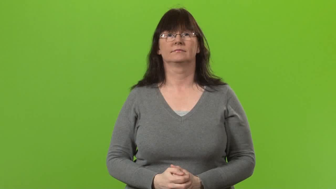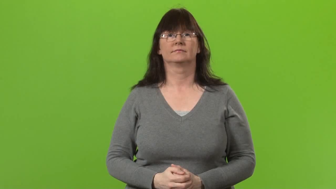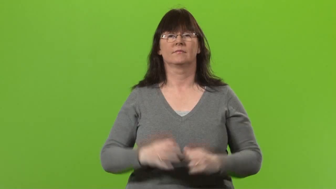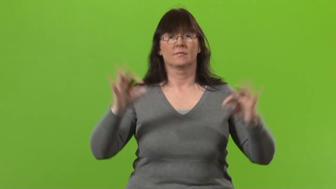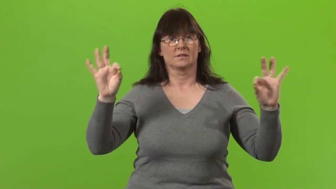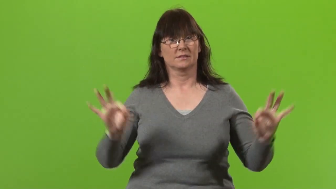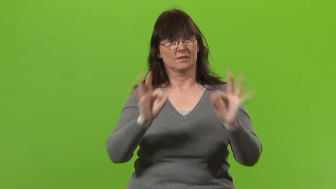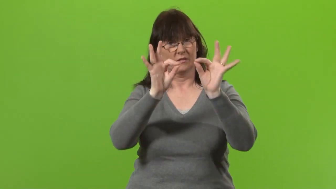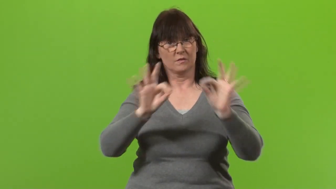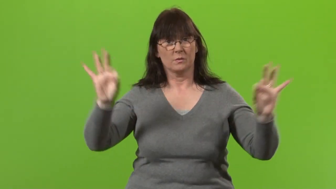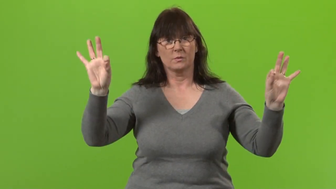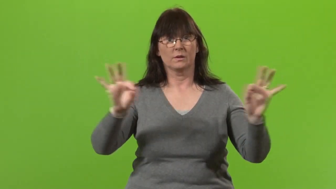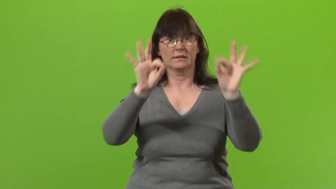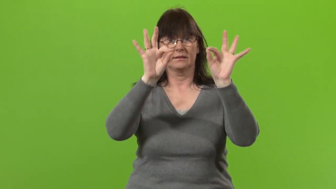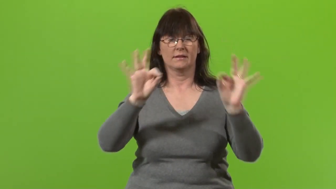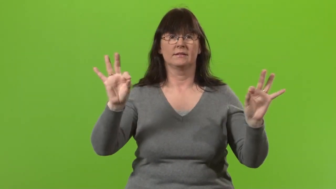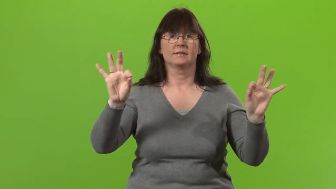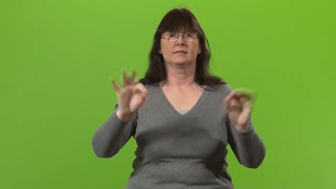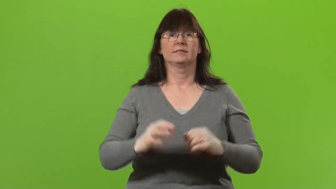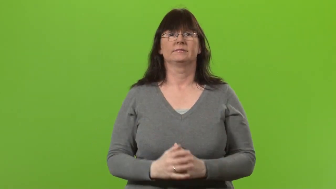Sínfólnía